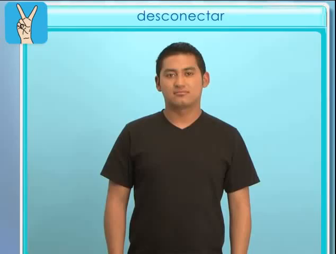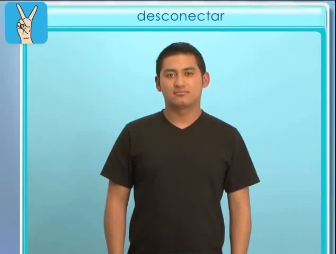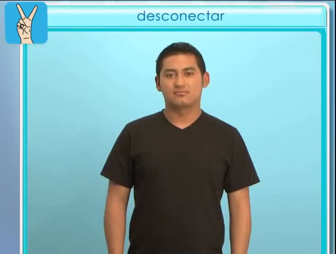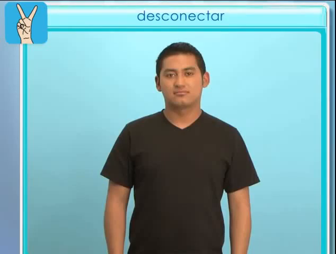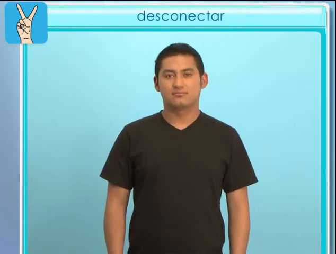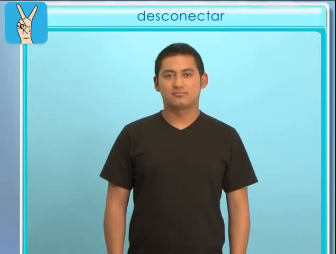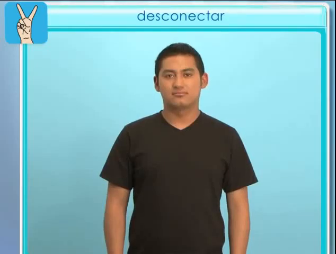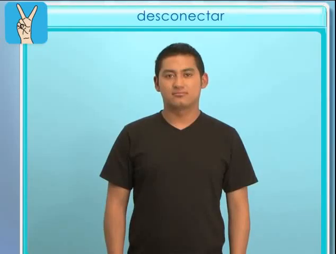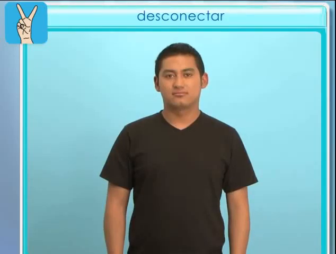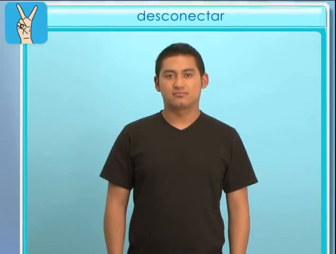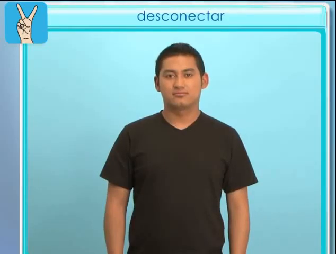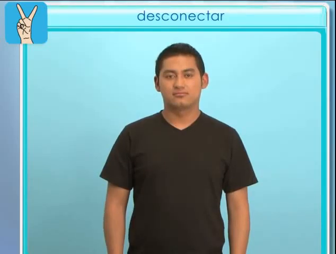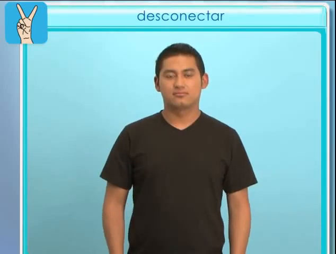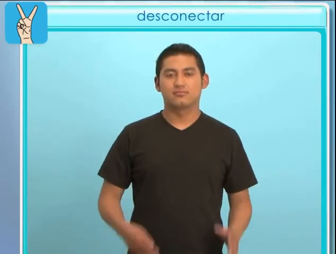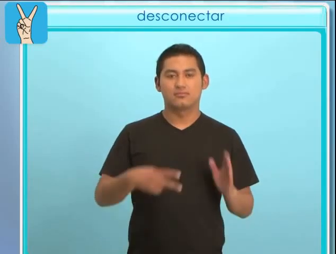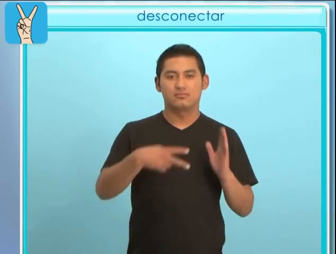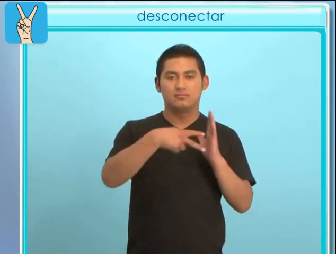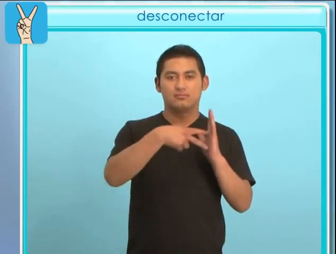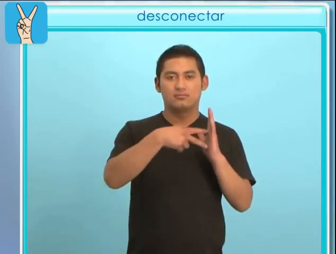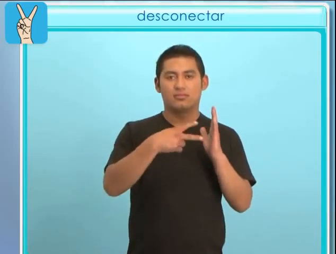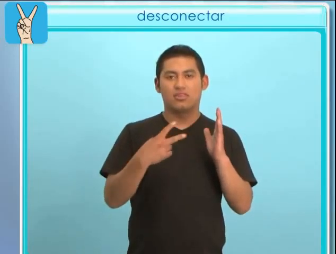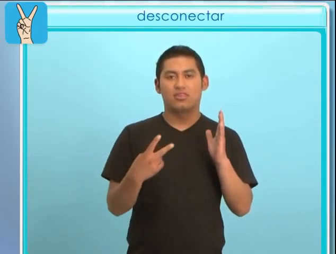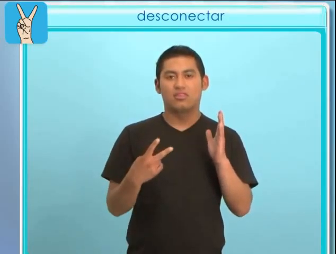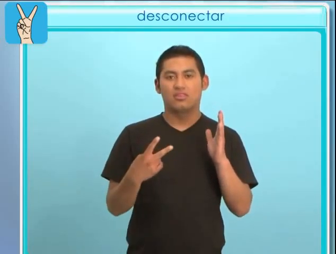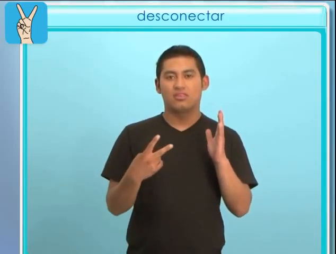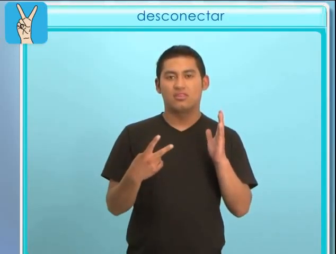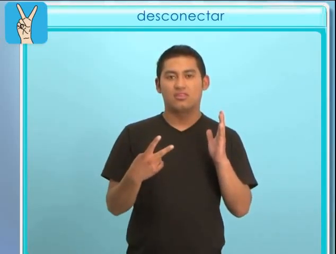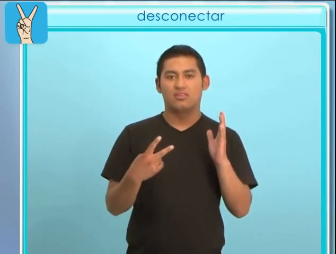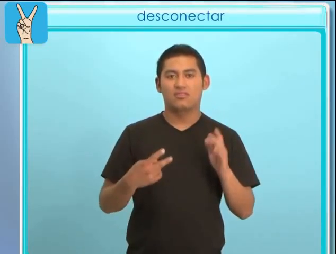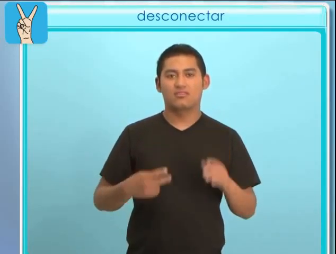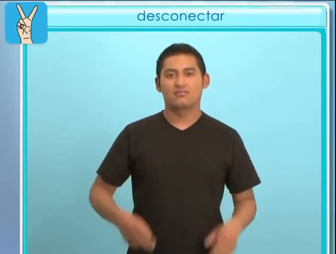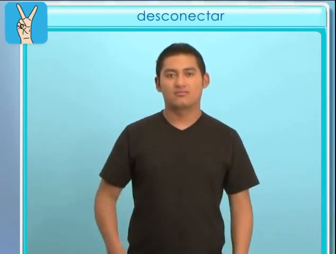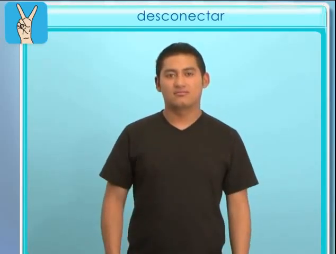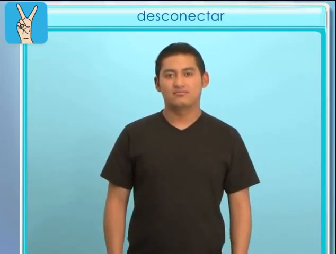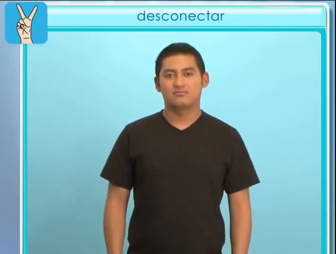DESCONECTAR